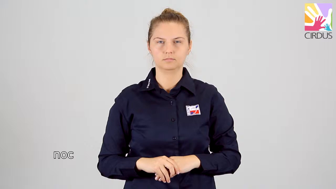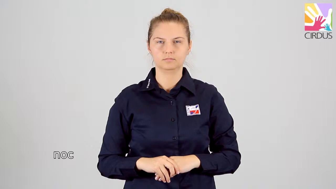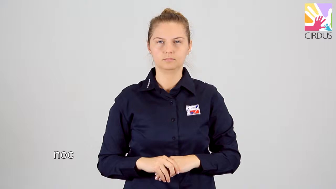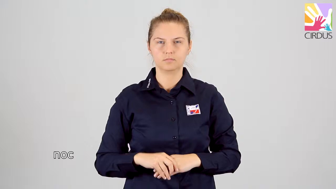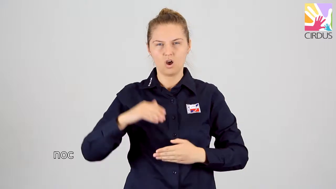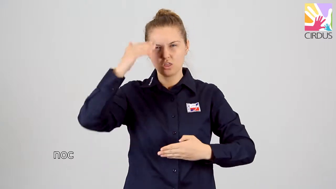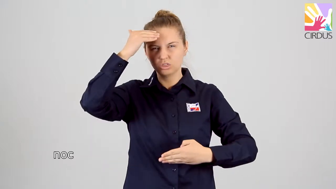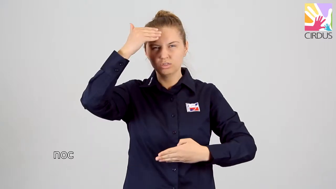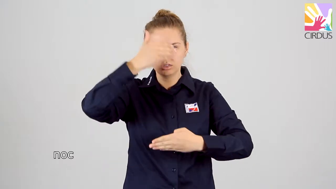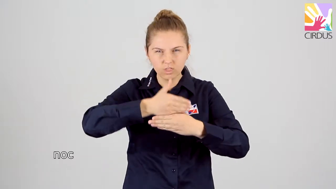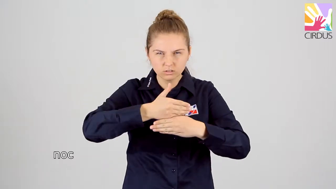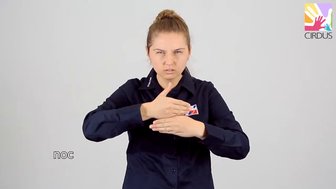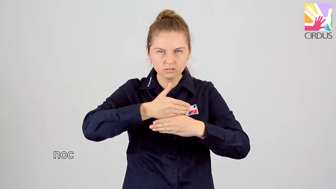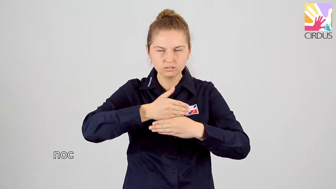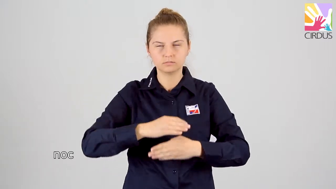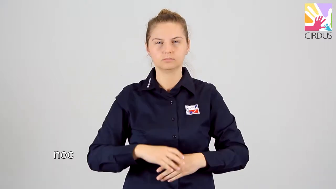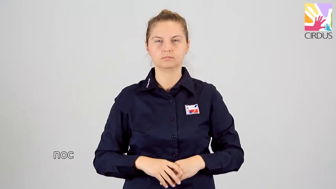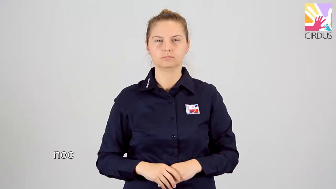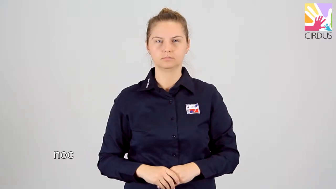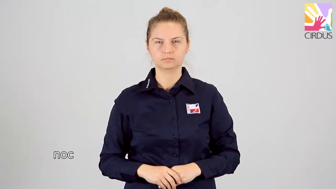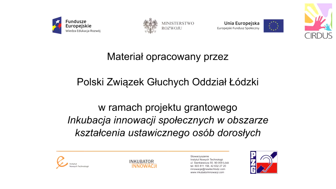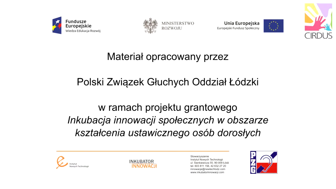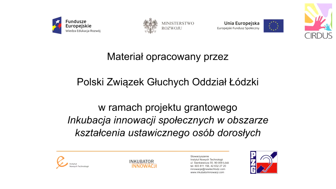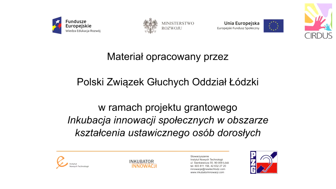noc